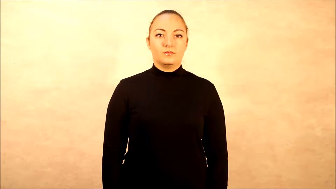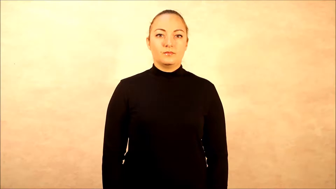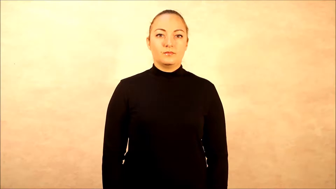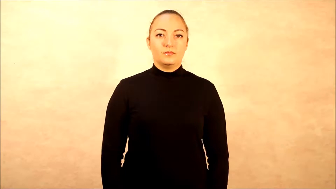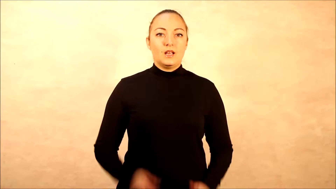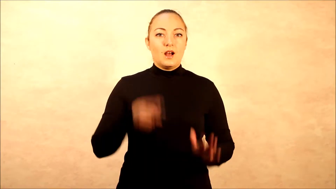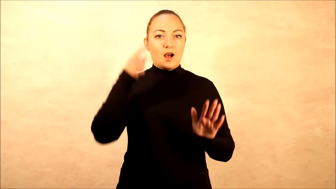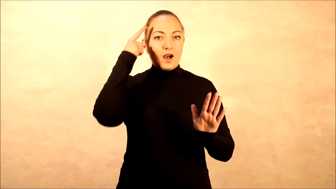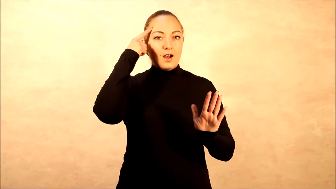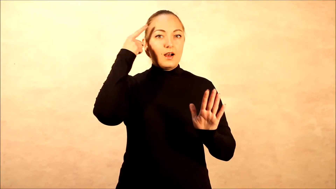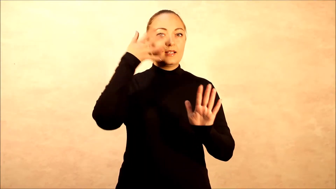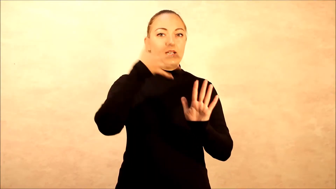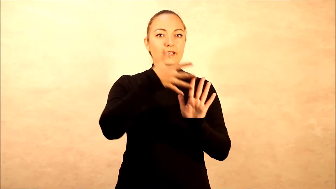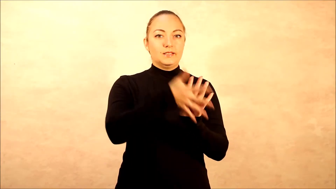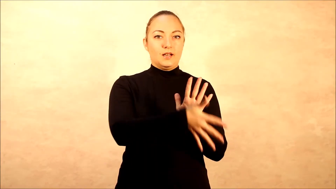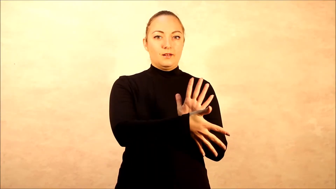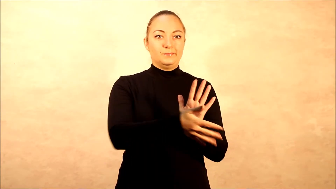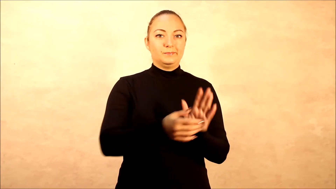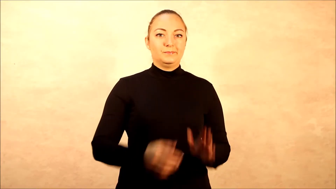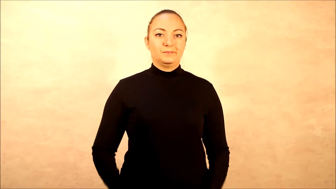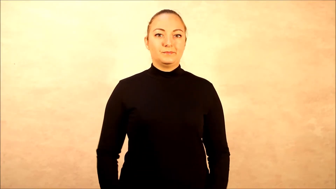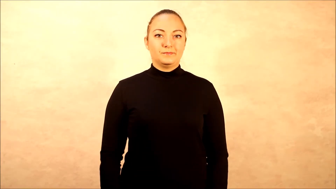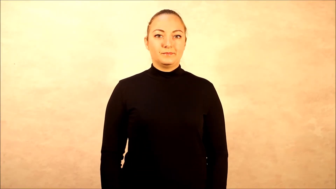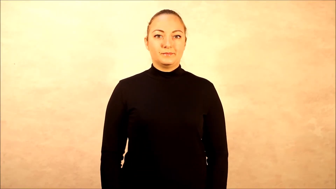A analiza